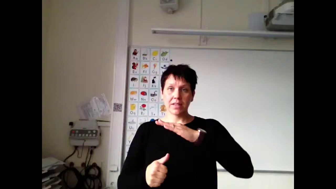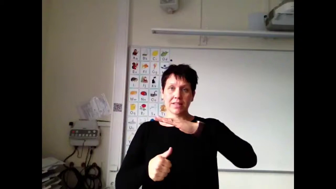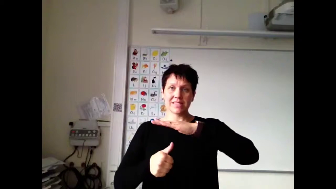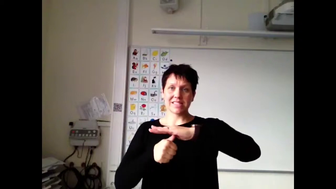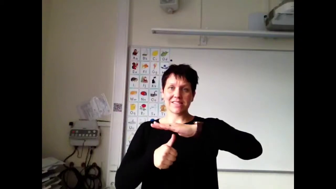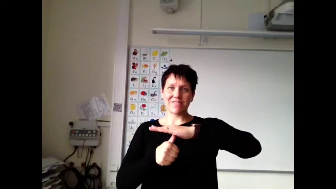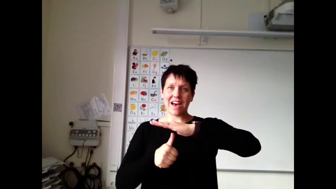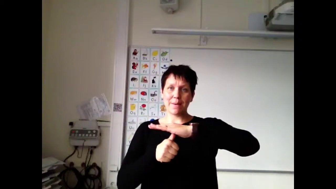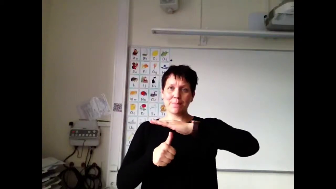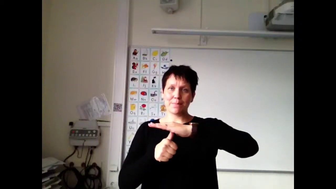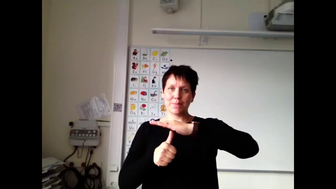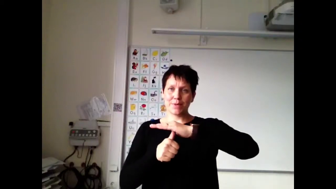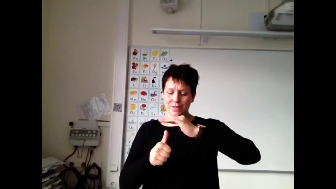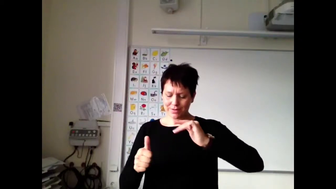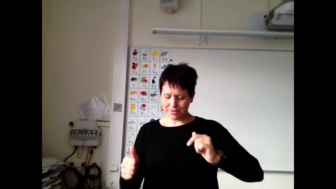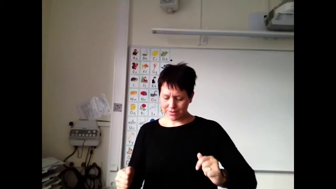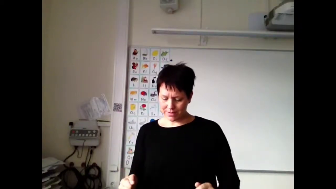Svamp